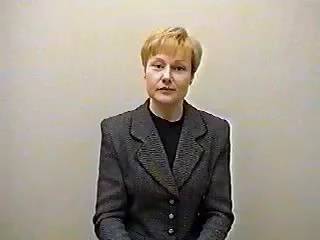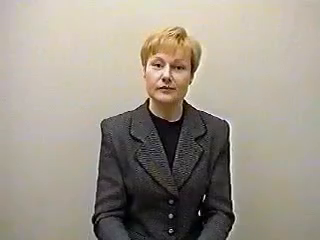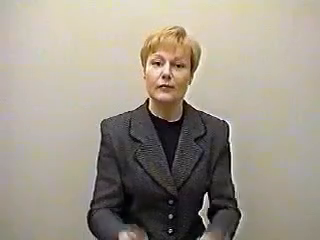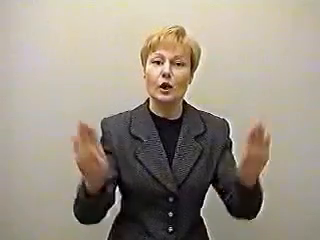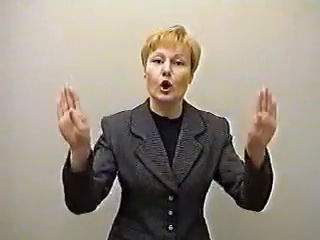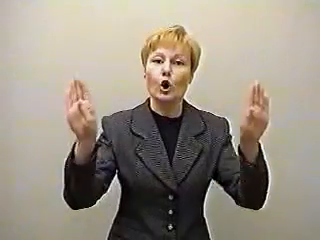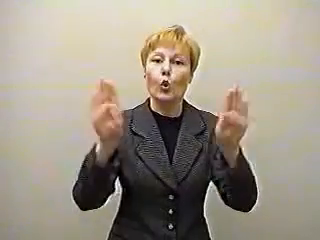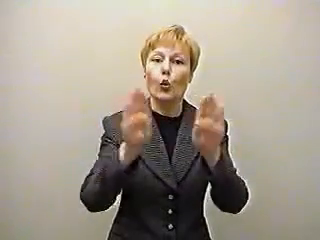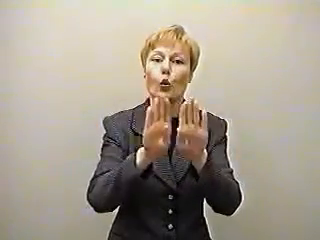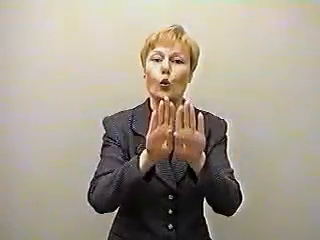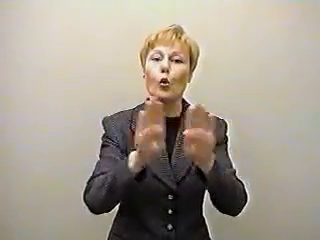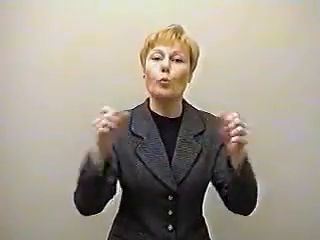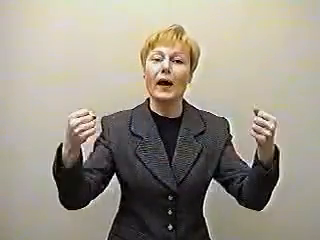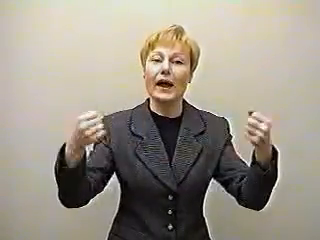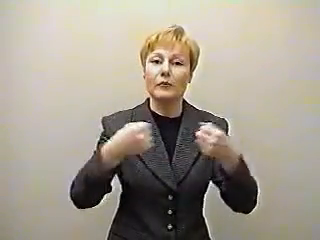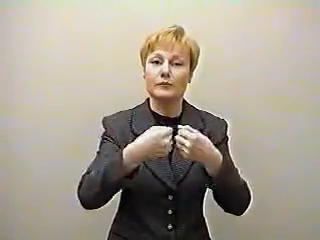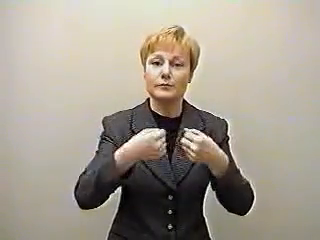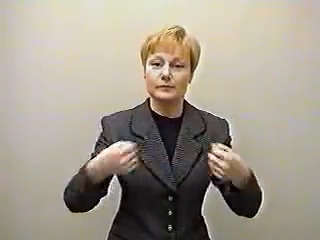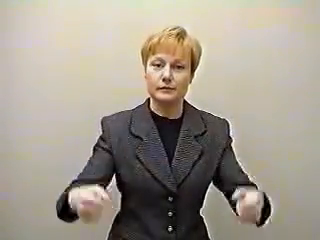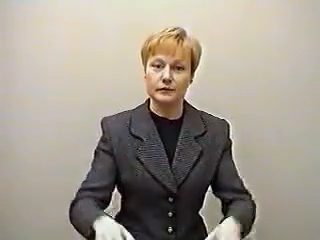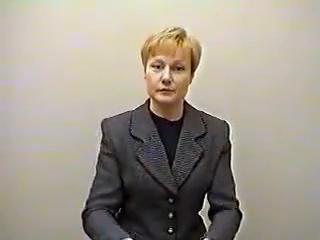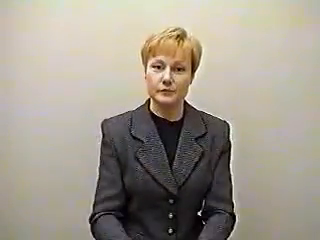купе